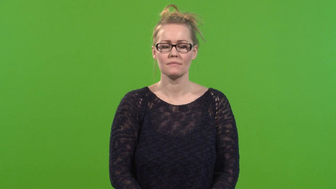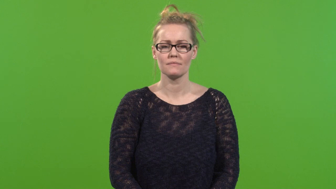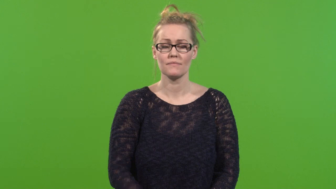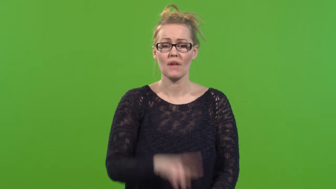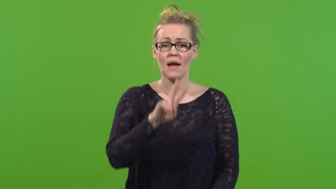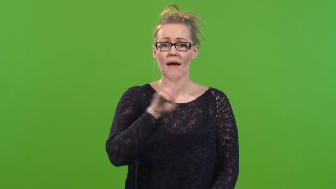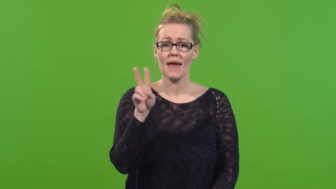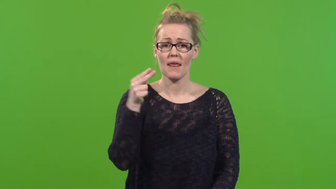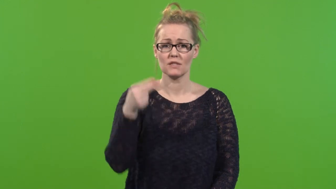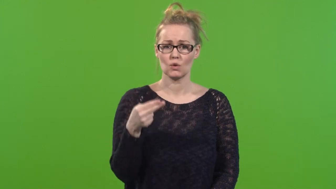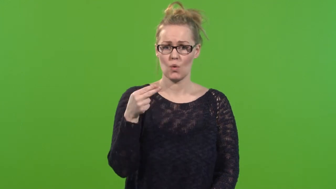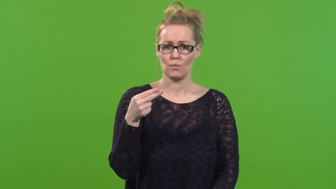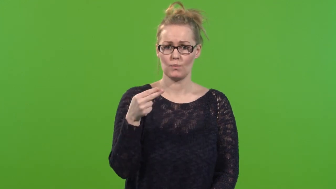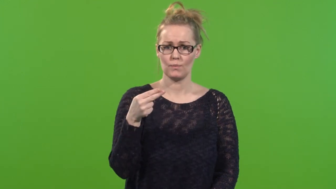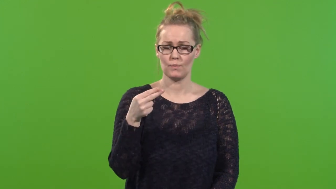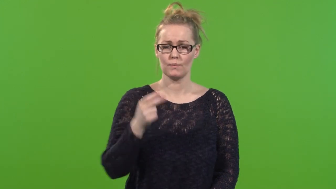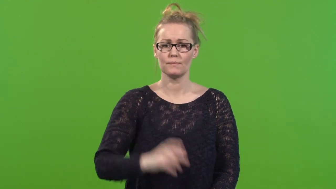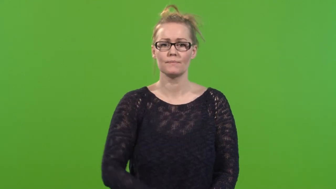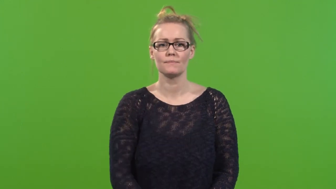Héraðsdómur